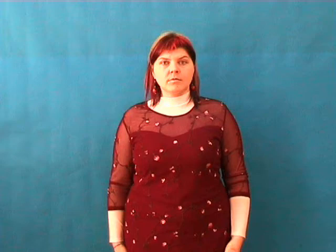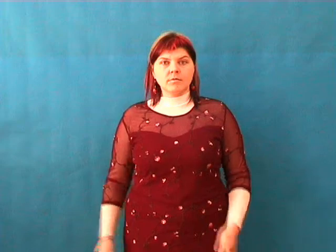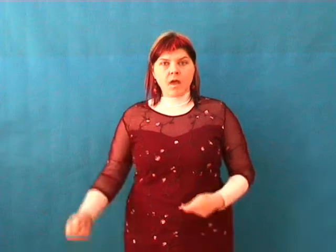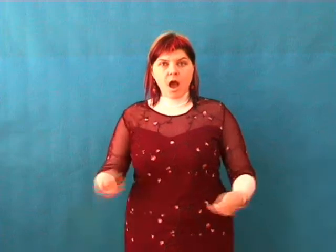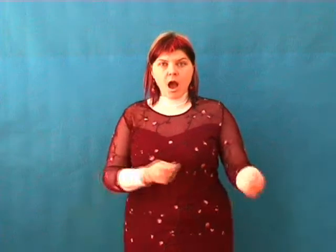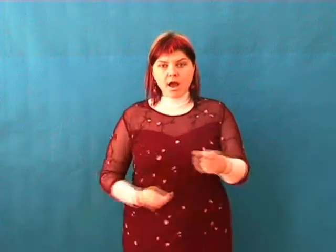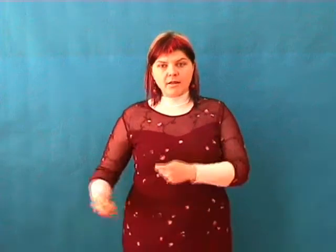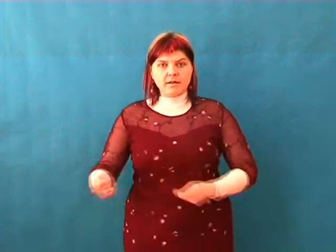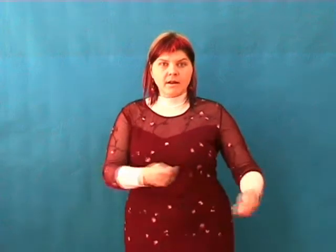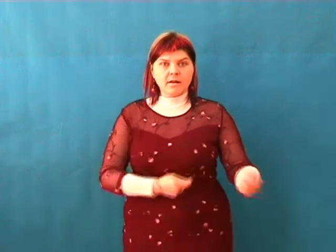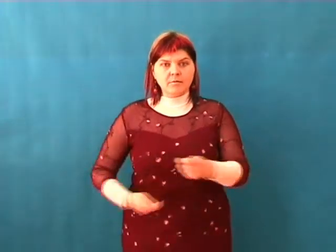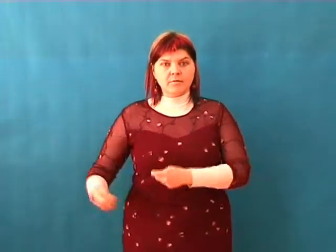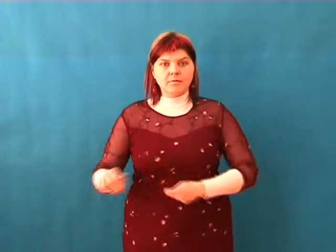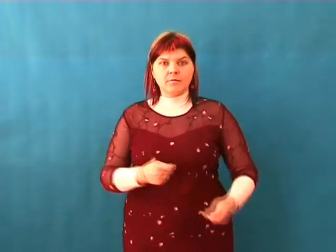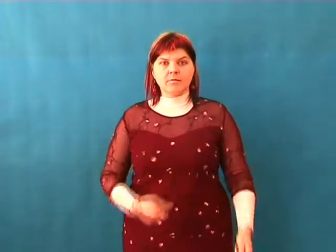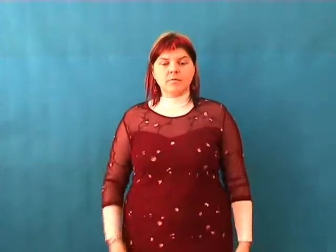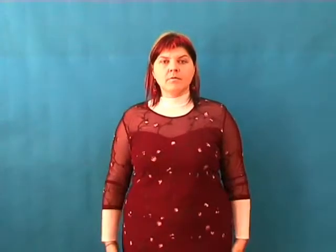handel